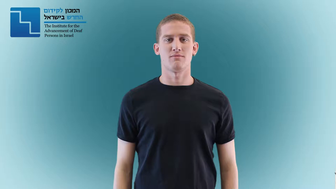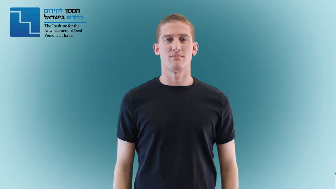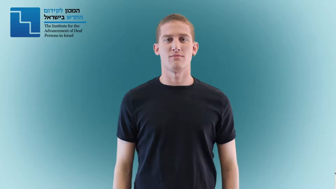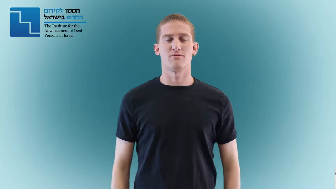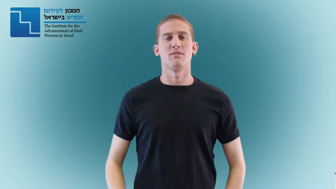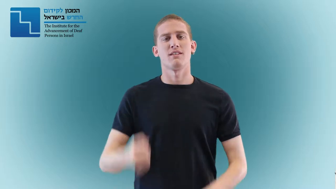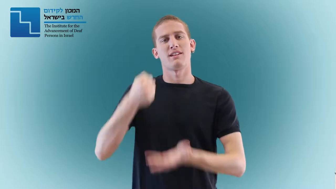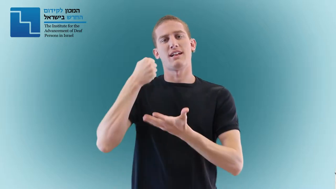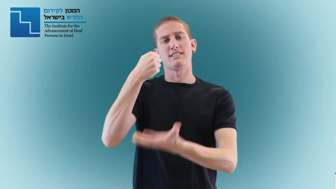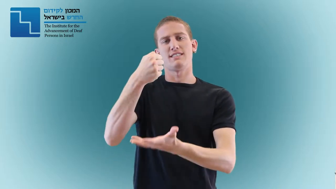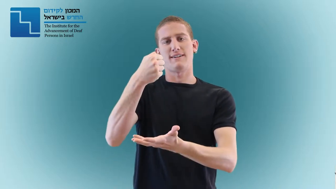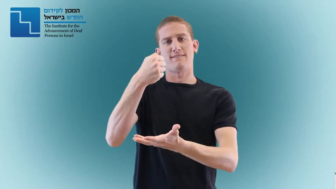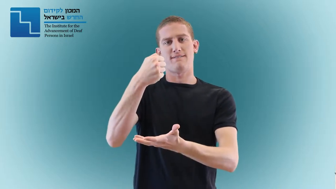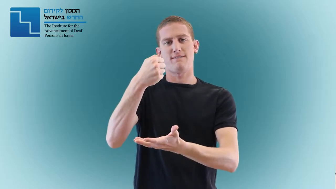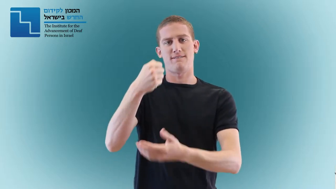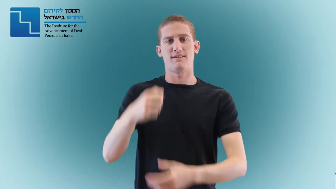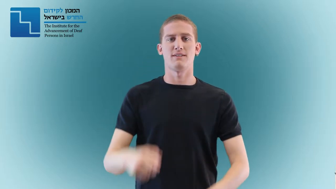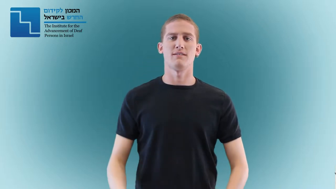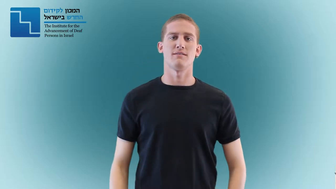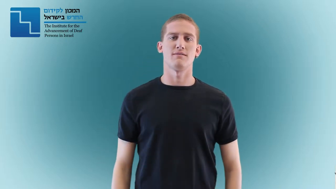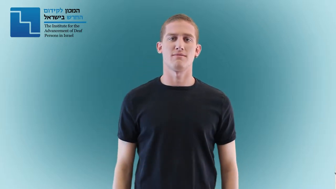תקציב